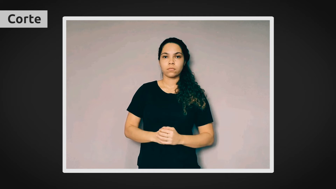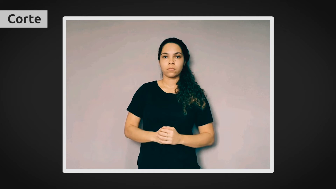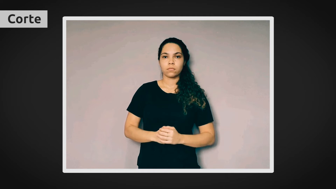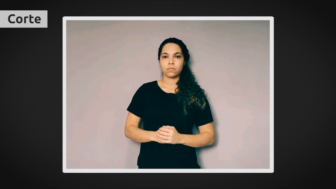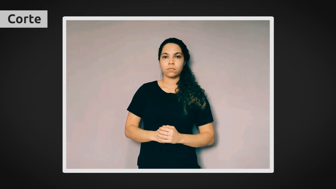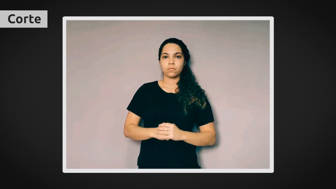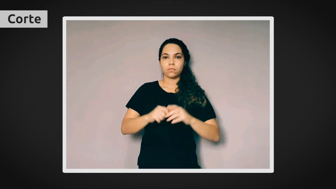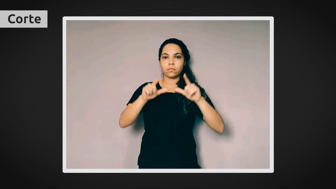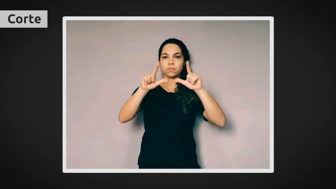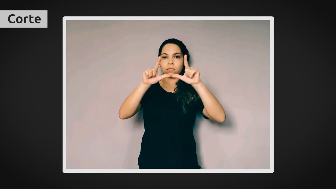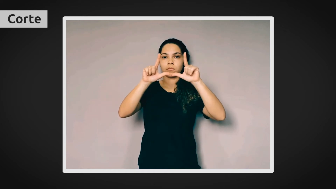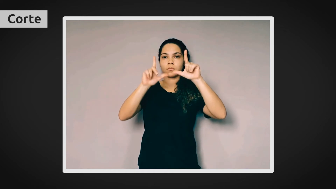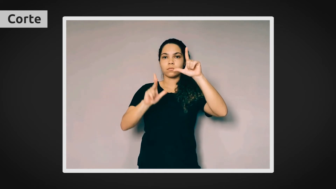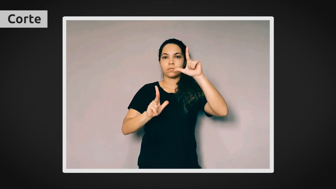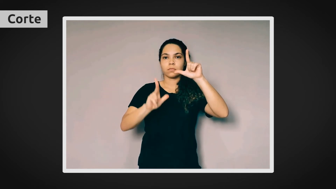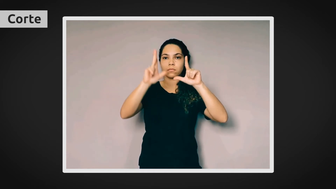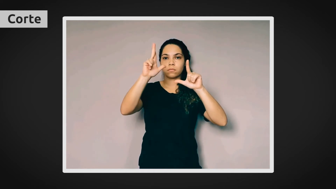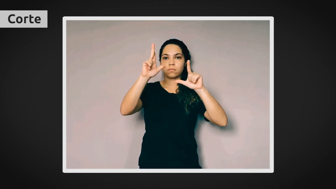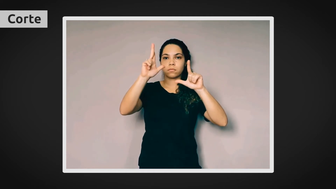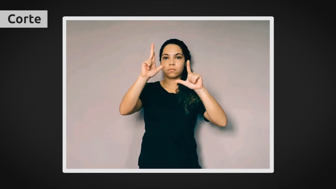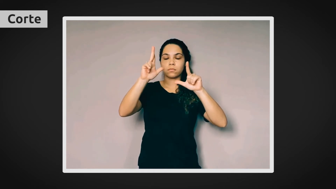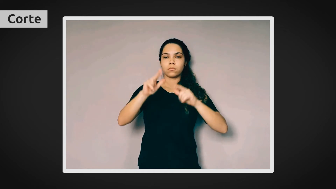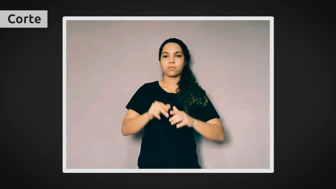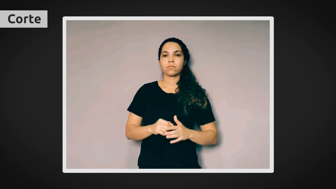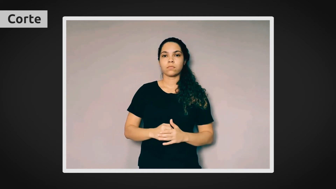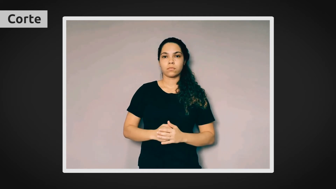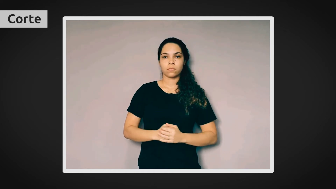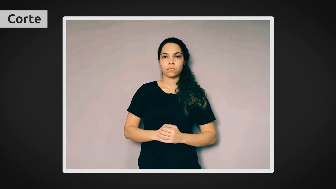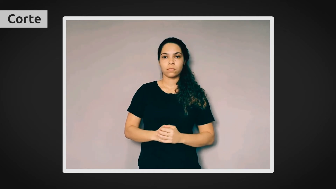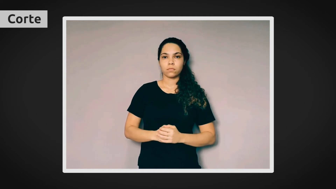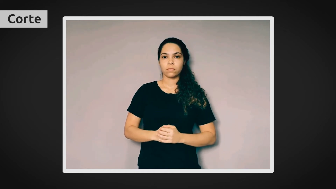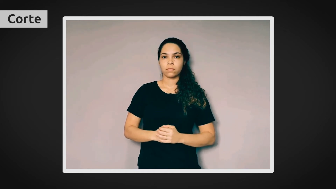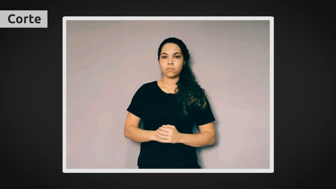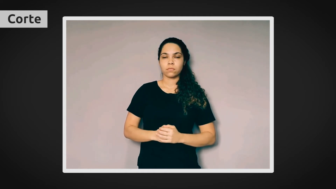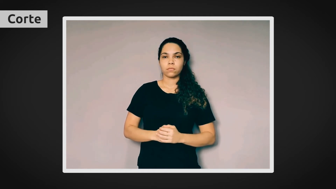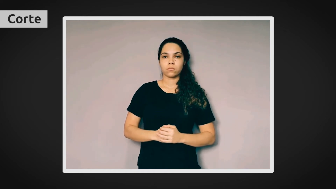Corte